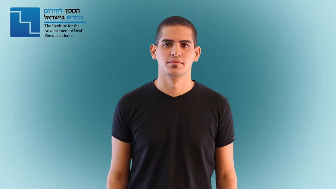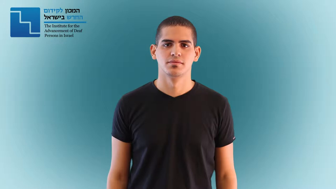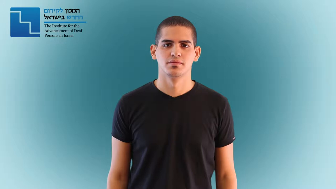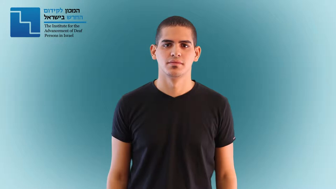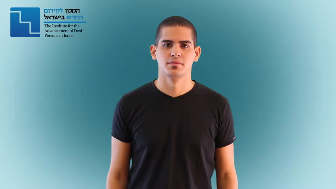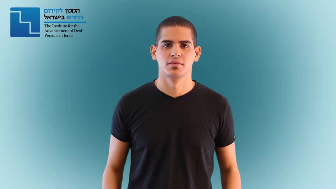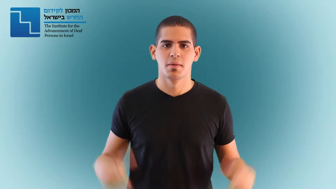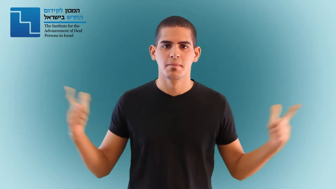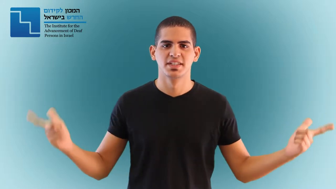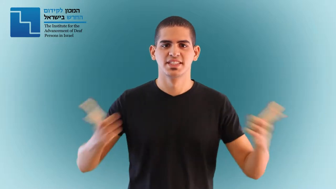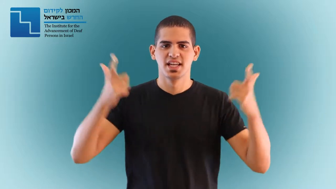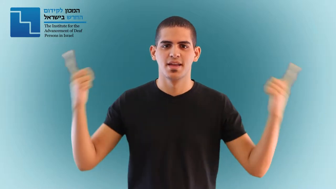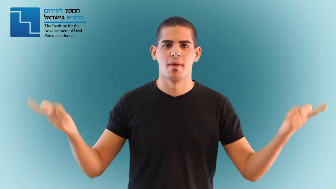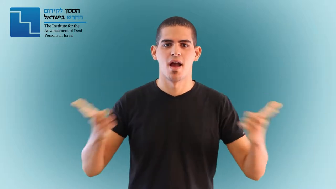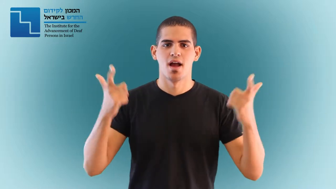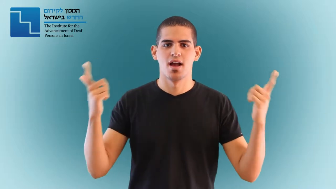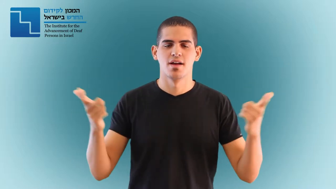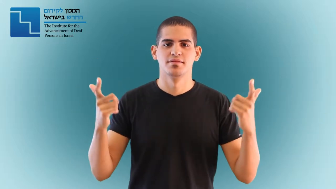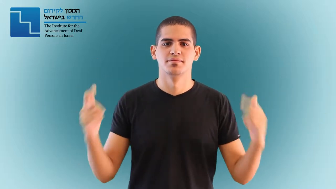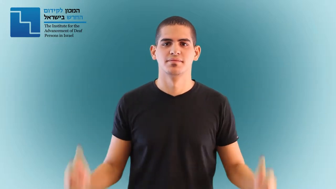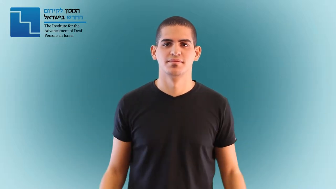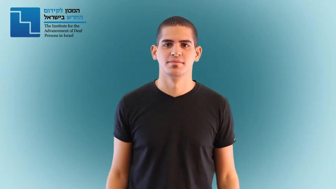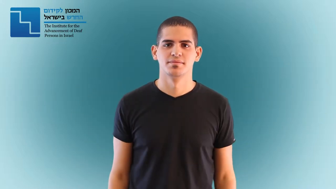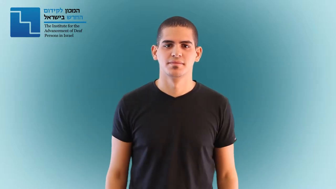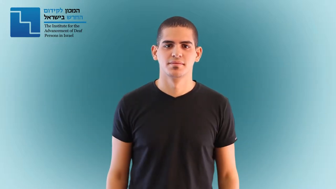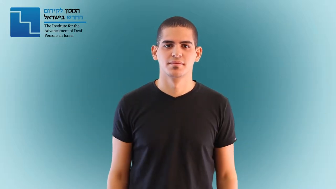מסיבה